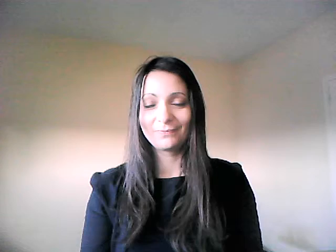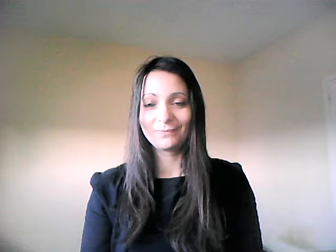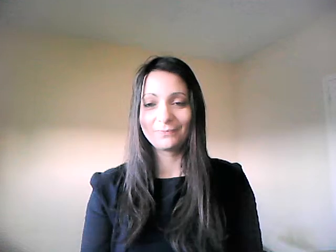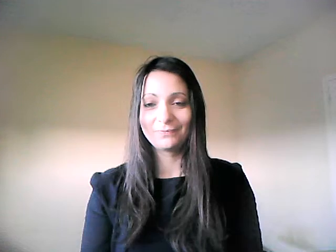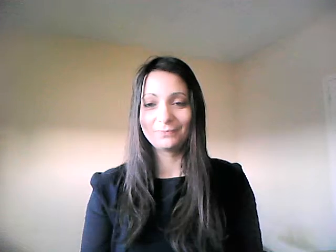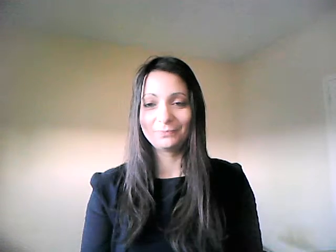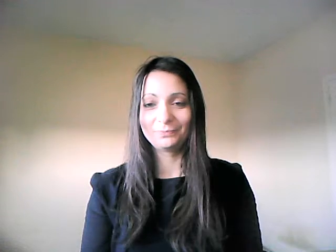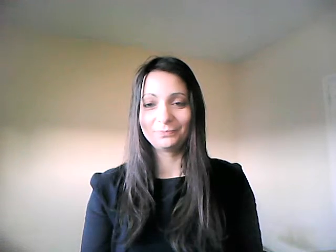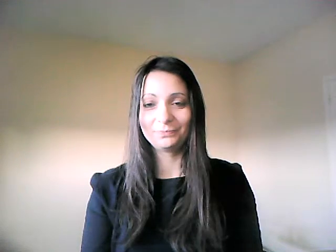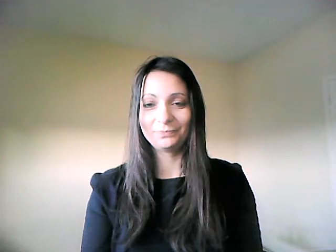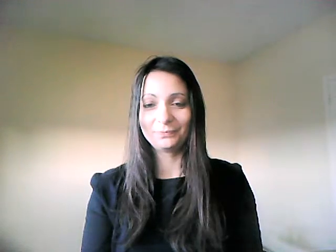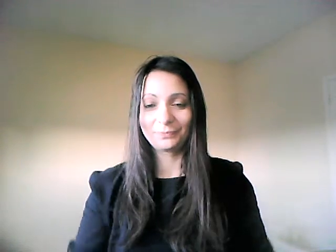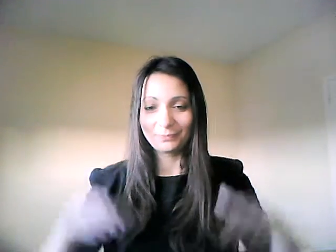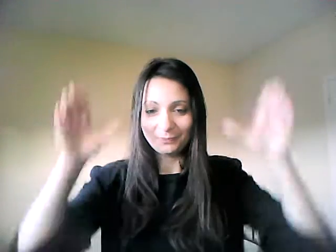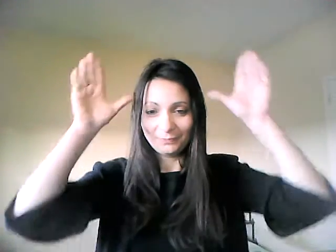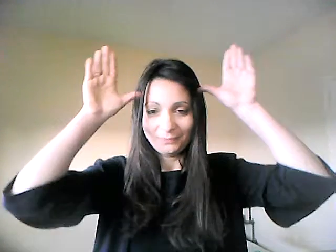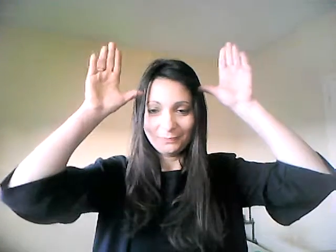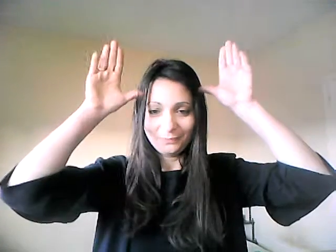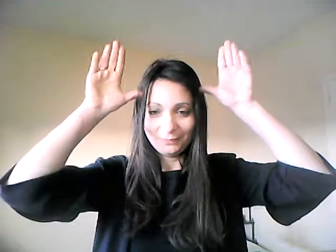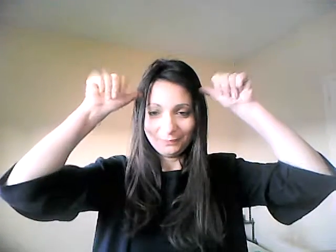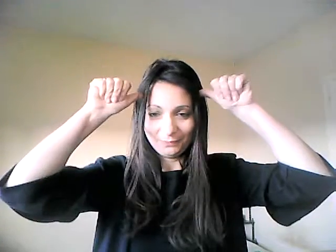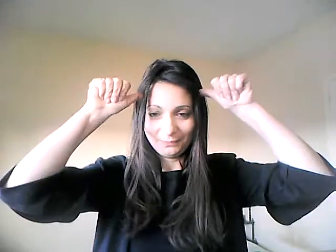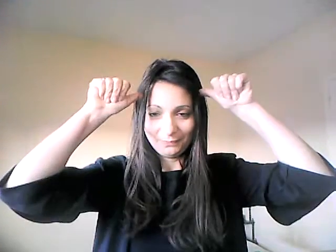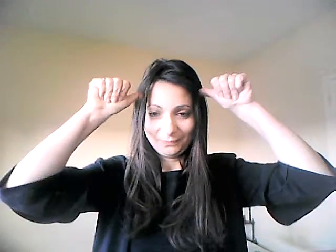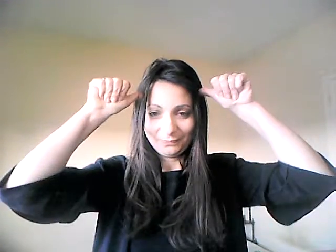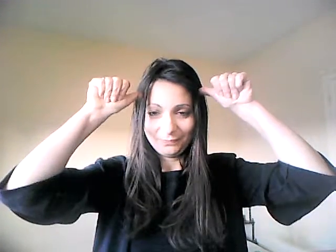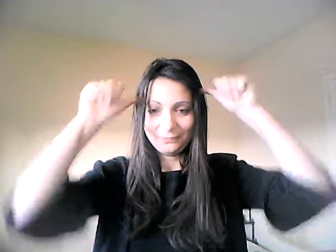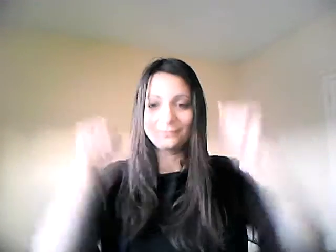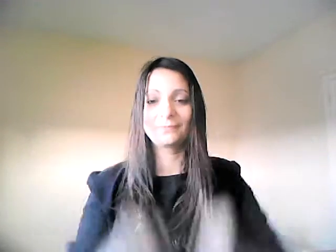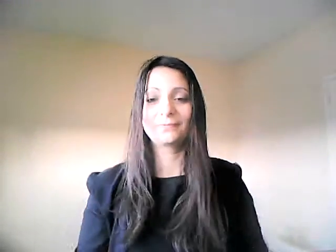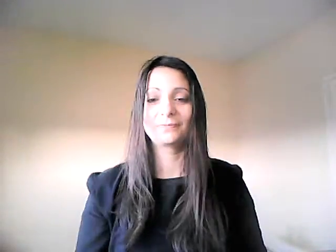âne